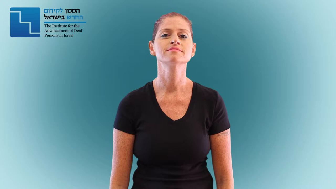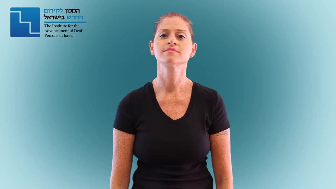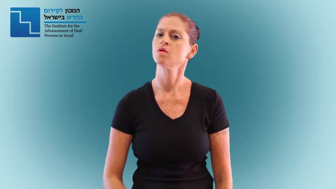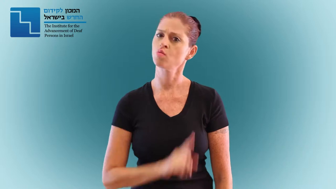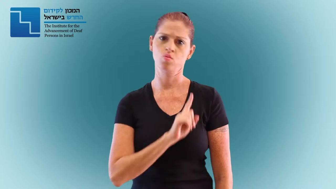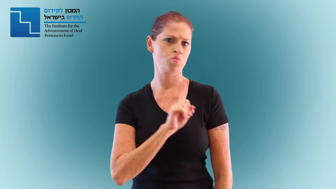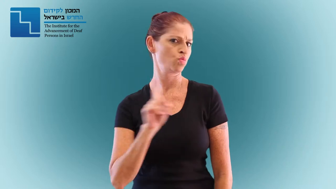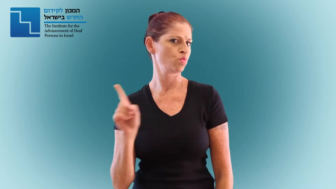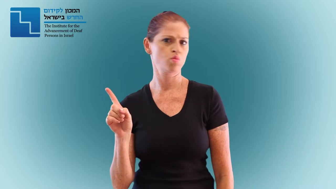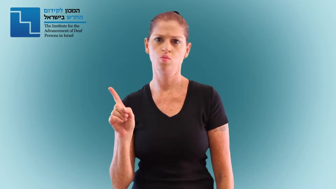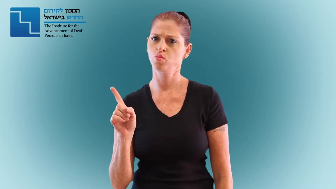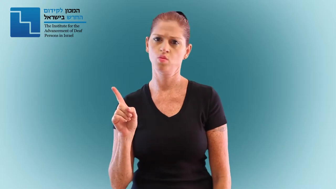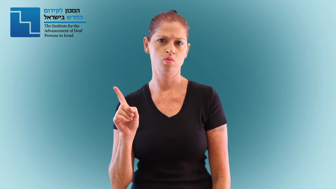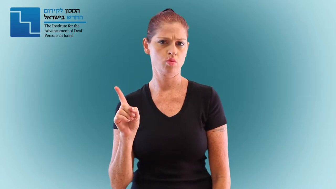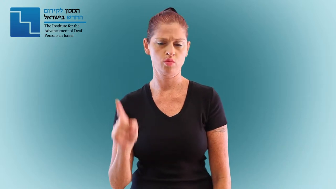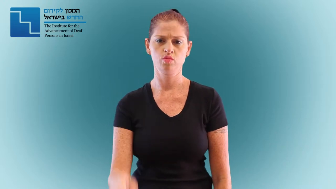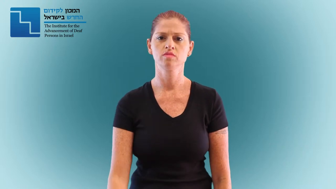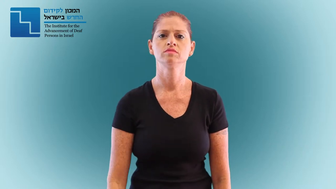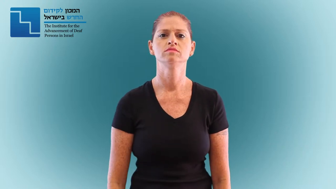לא